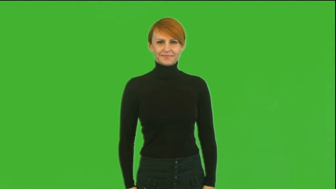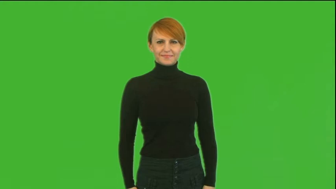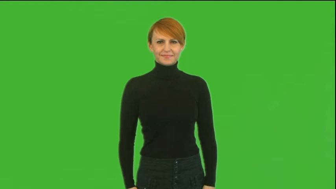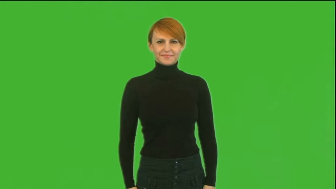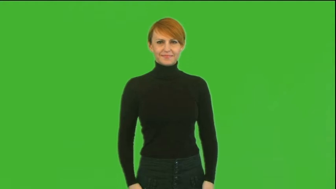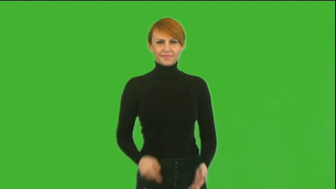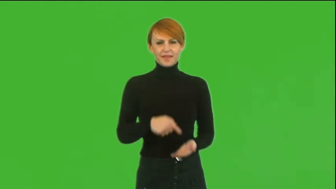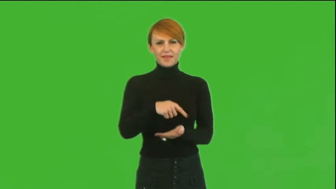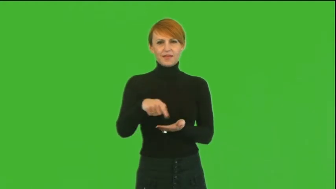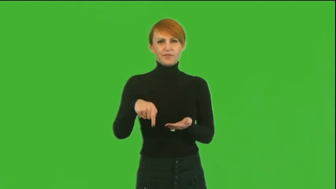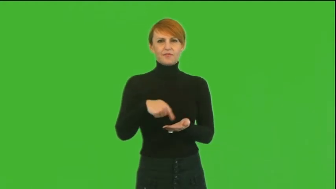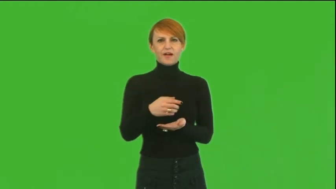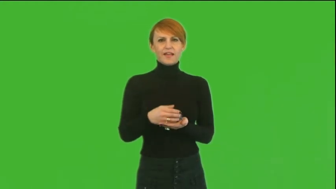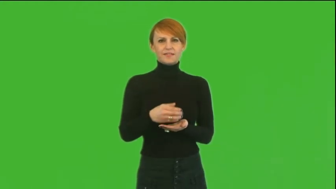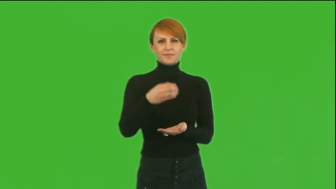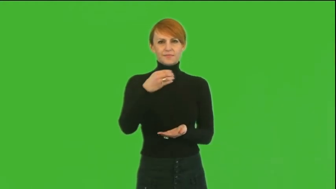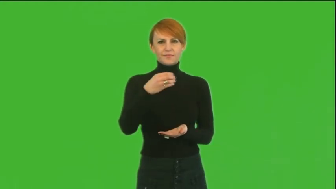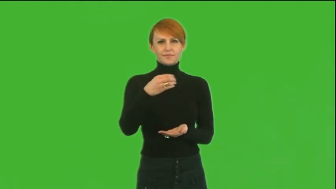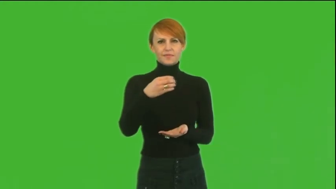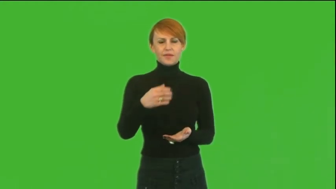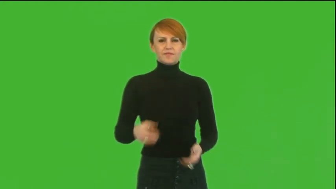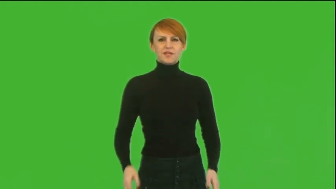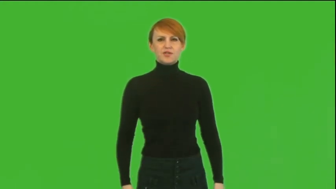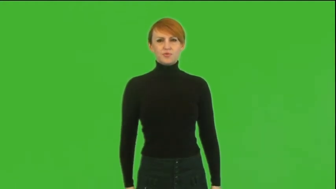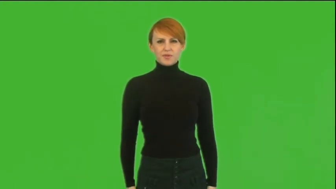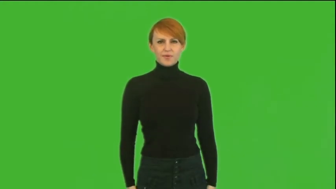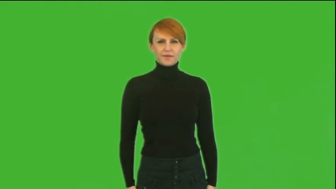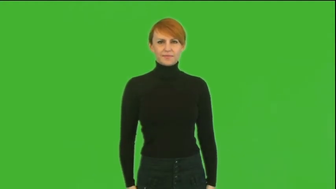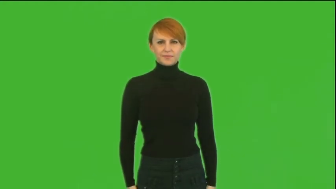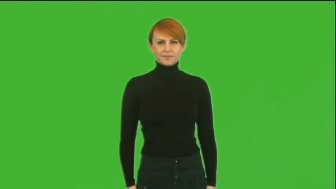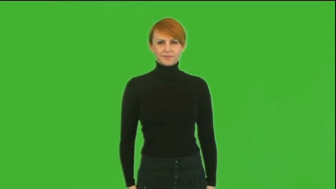walec